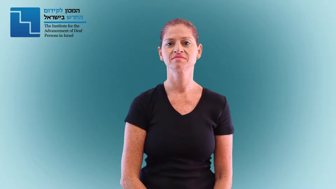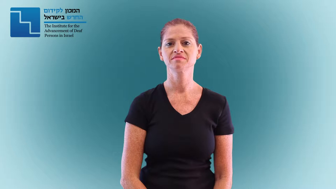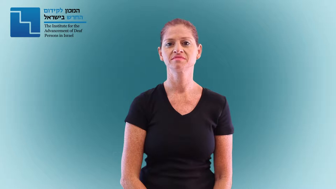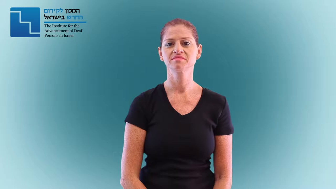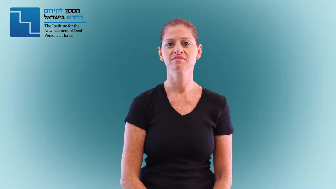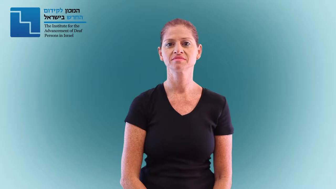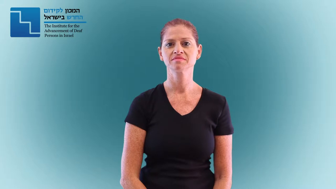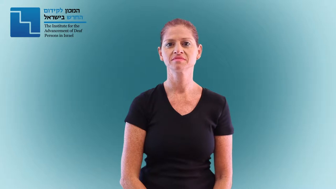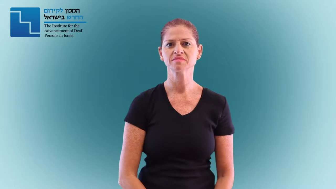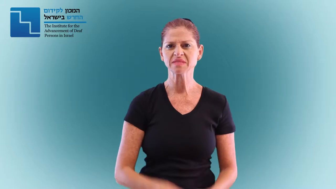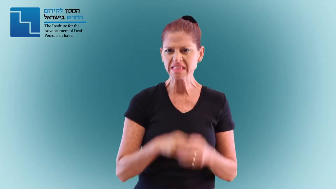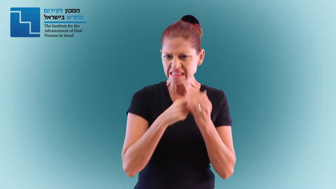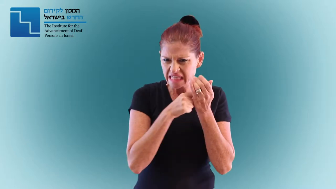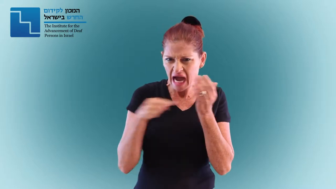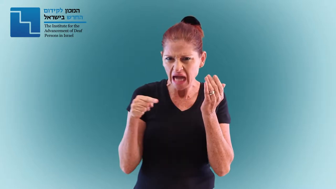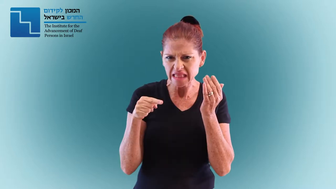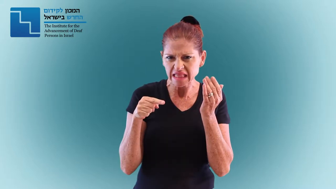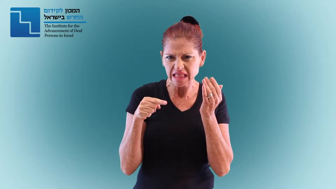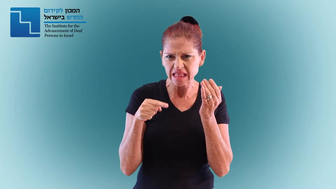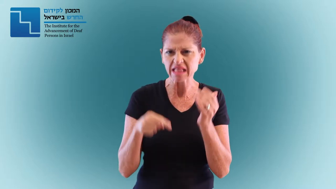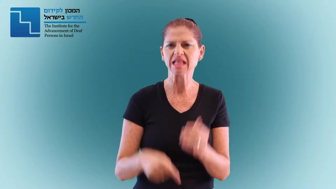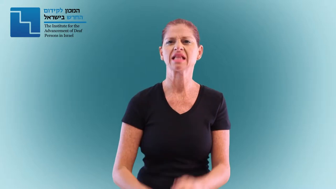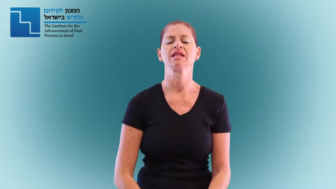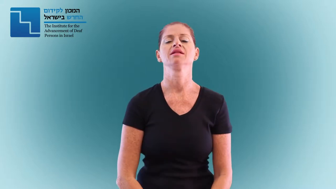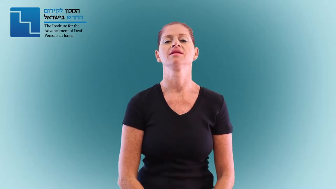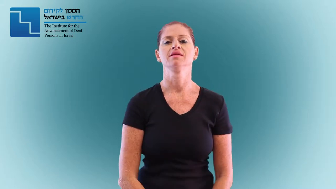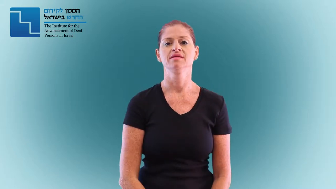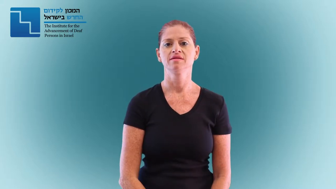חד